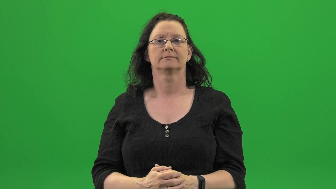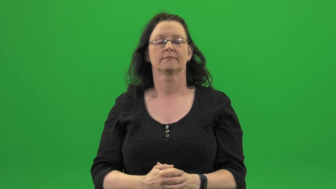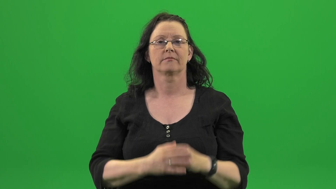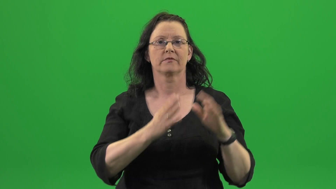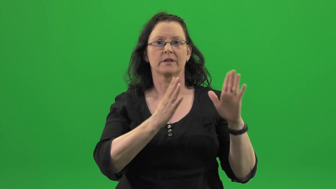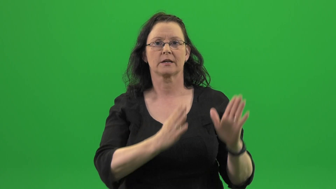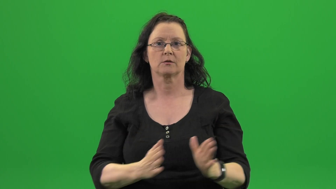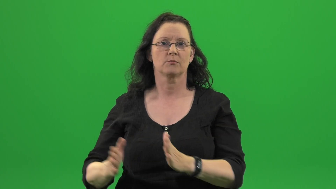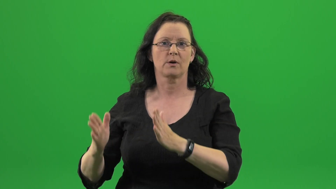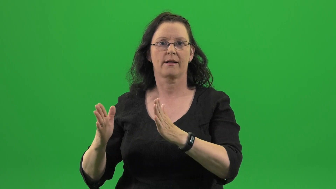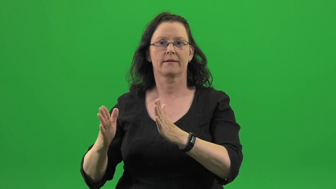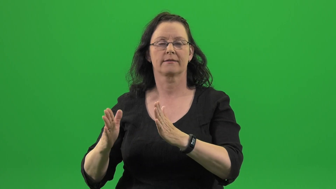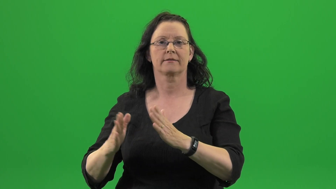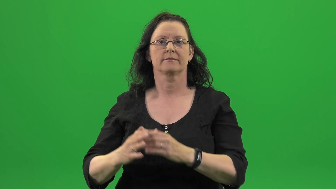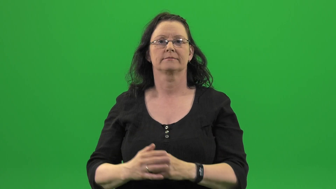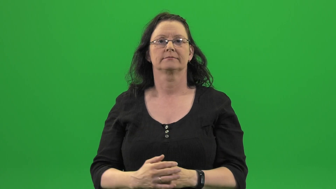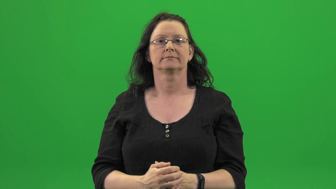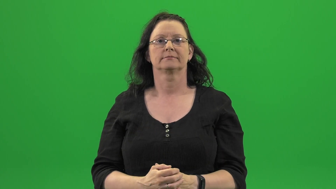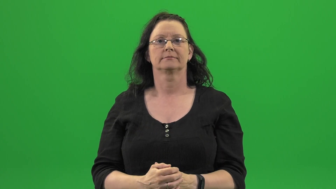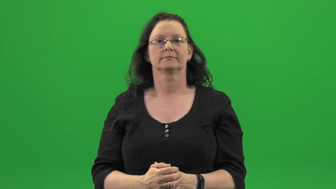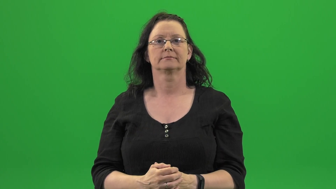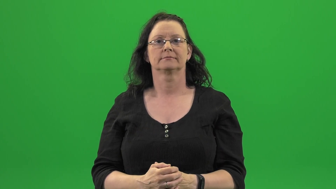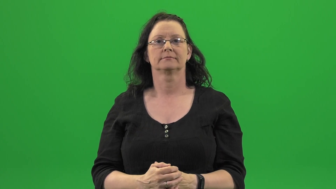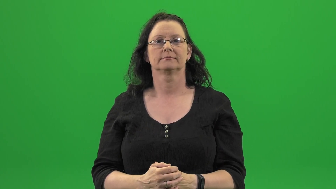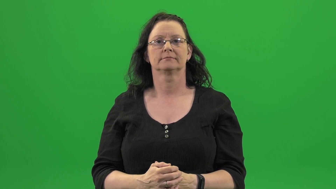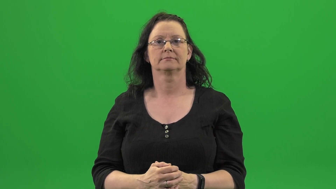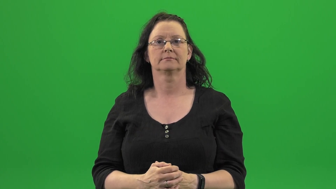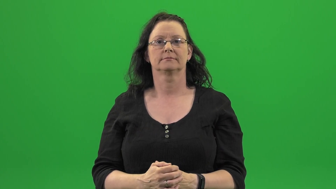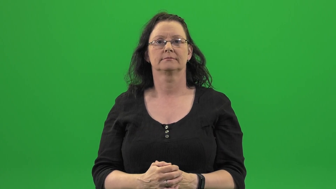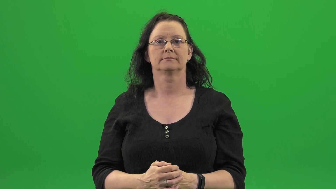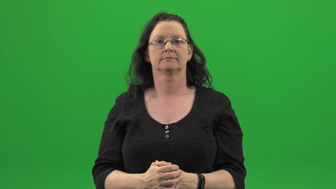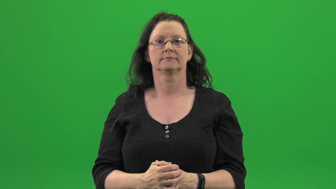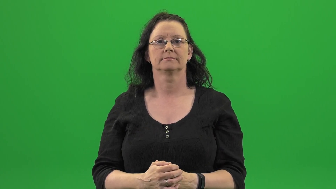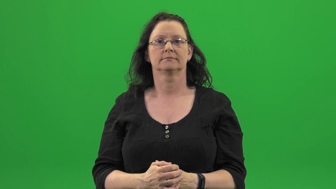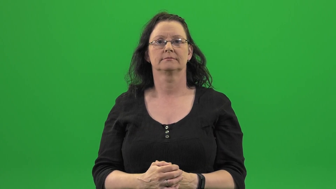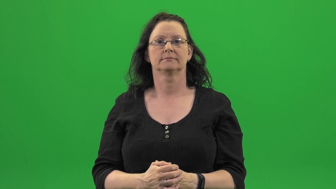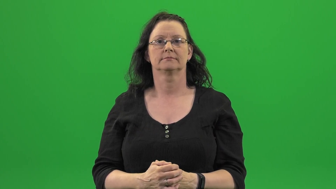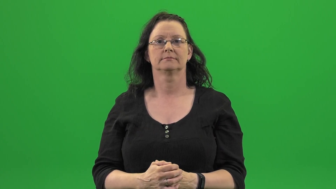Fyrirkomulag